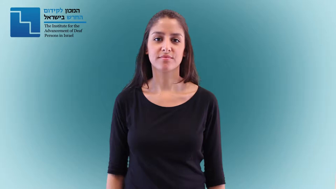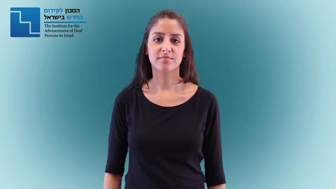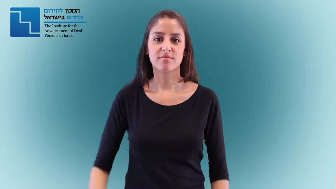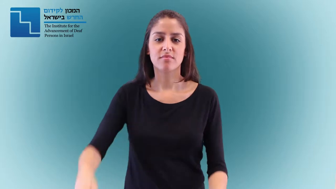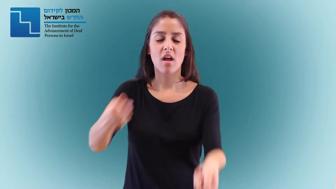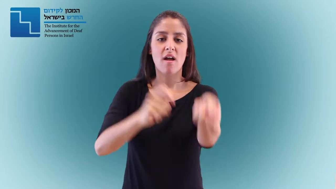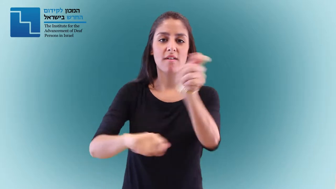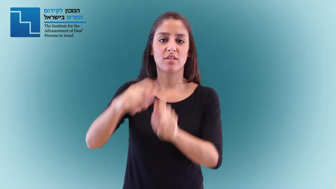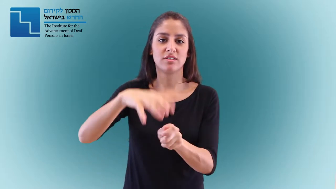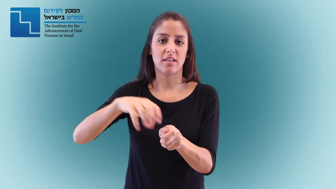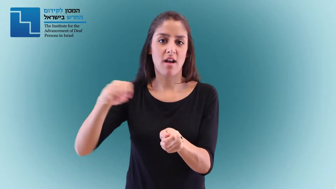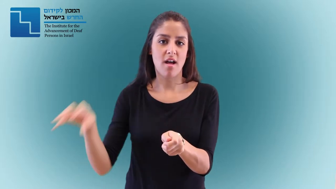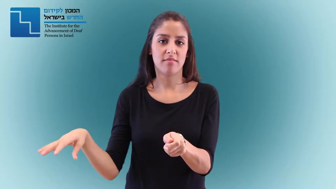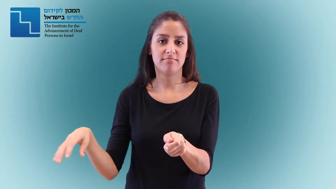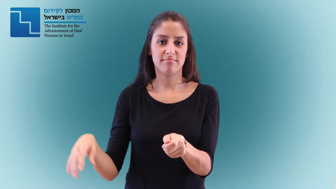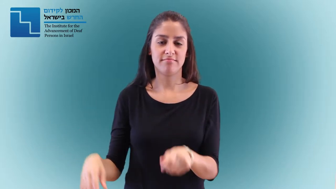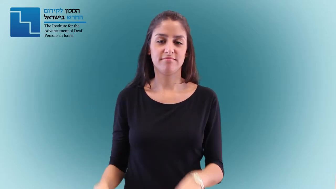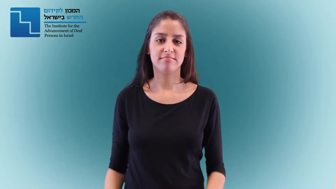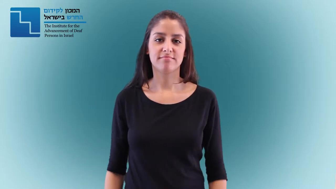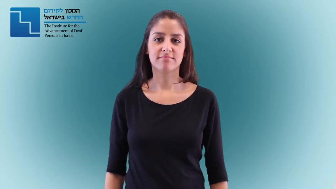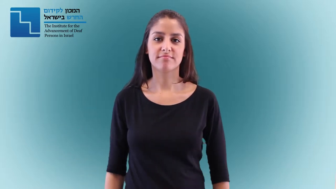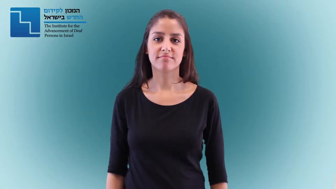הפרשת חלה